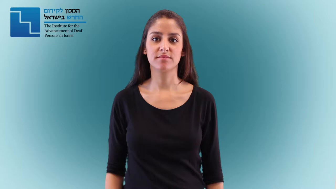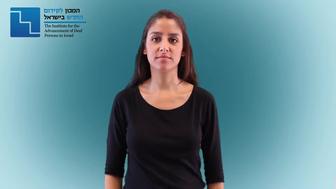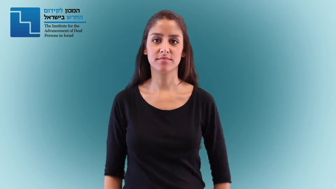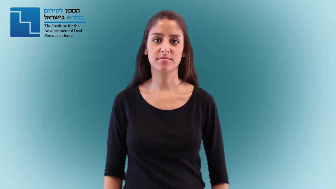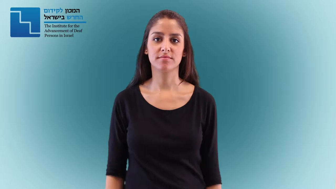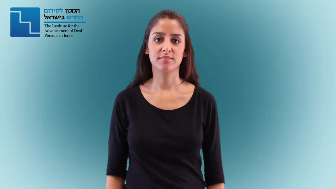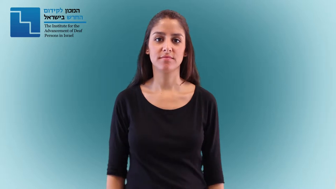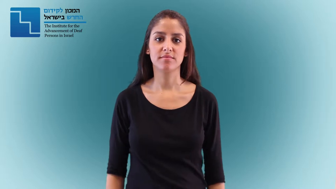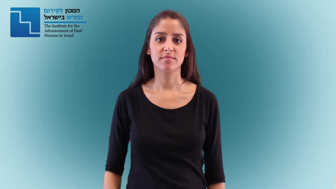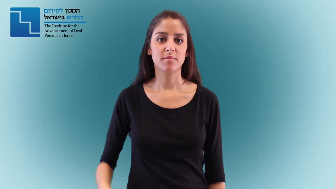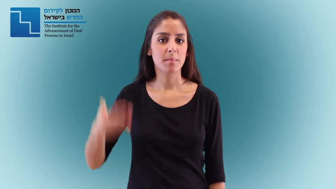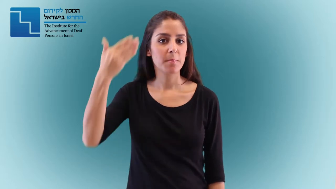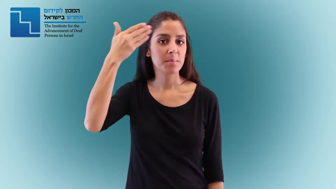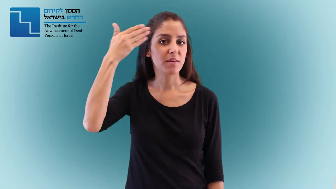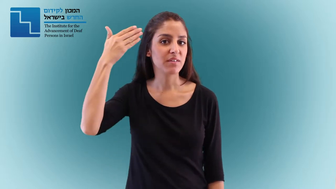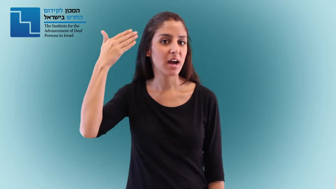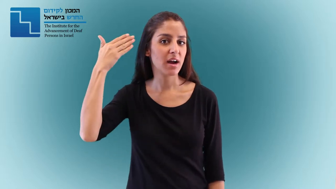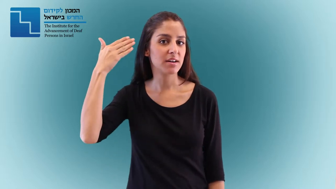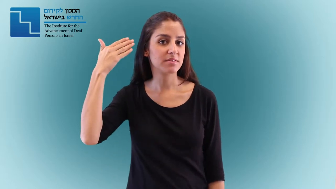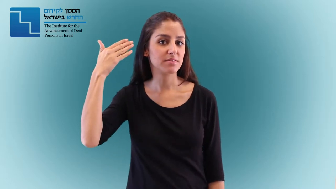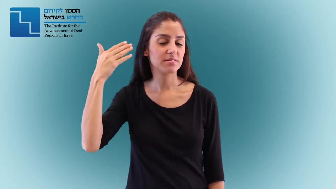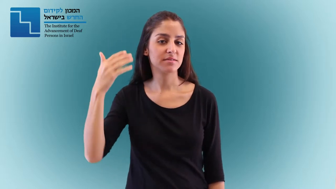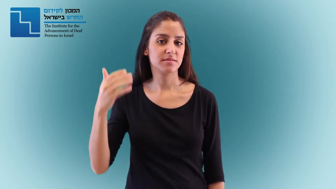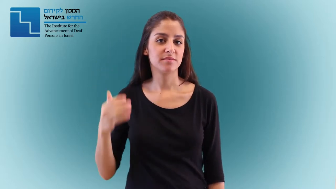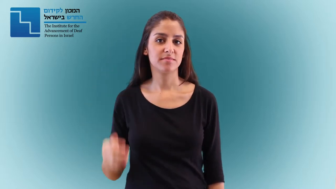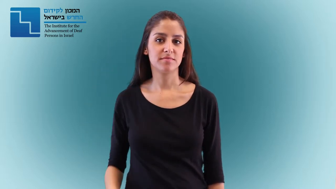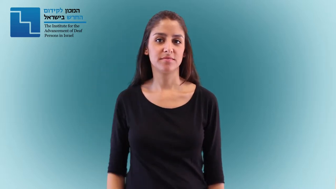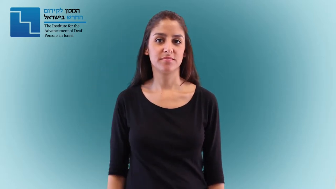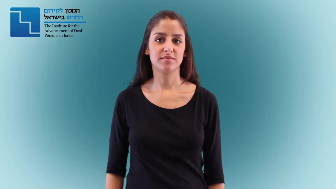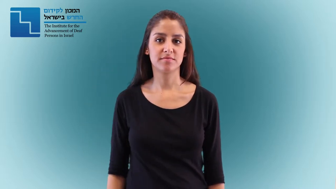מפגר